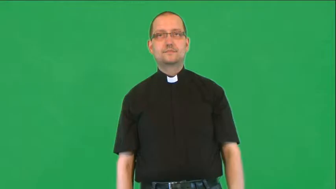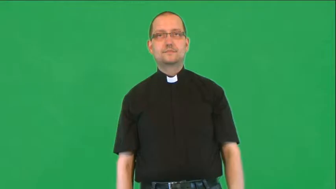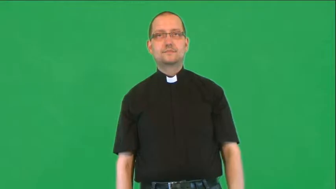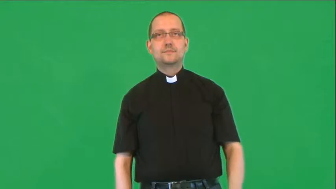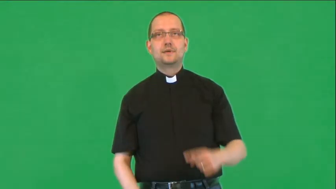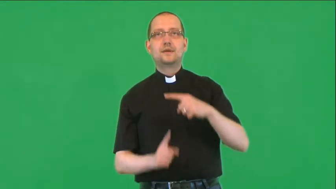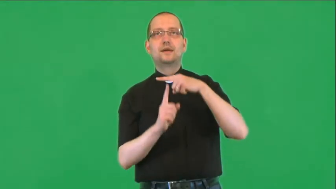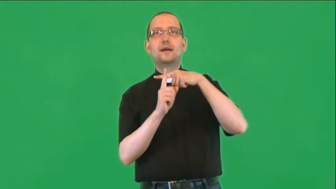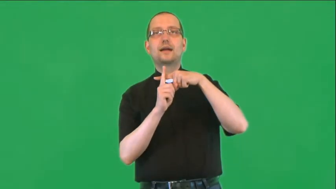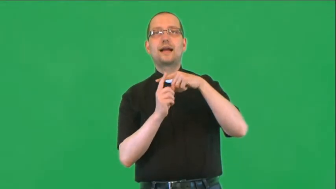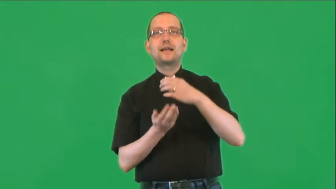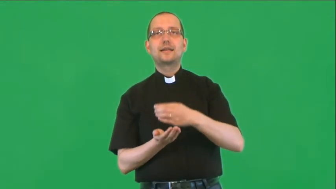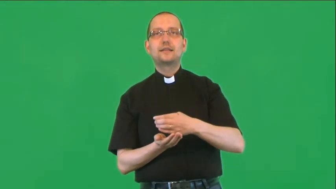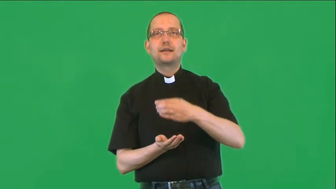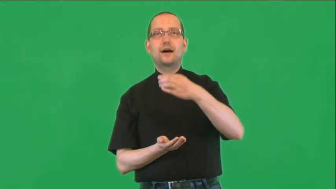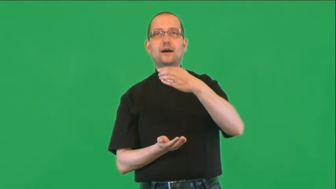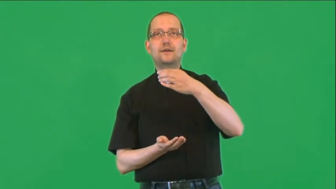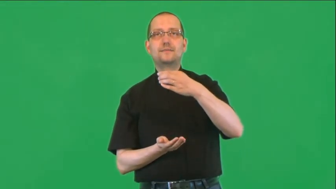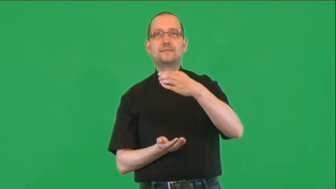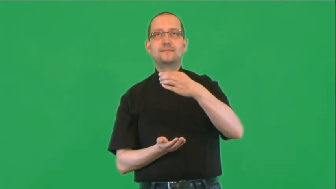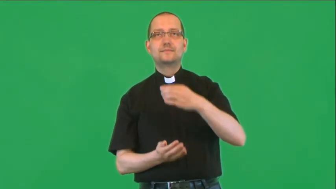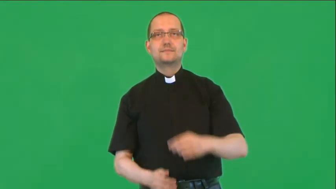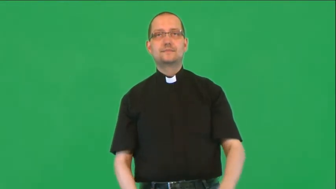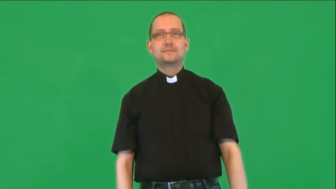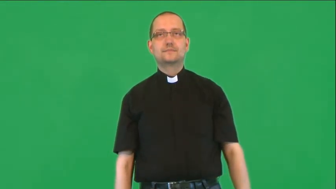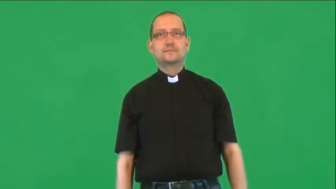katedra